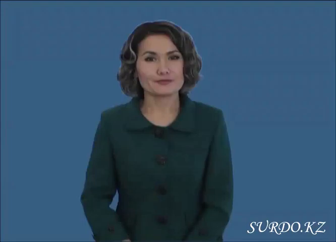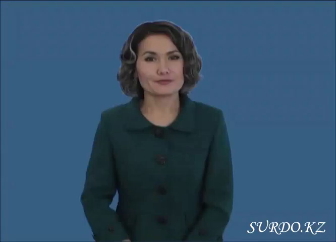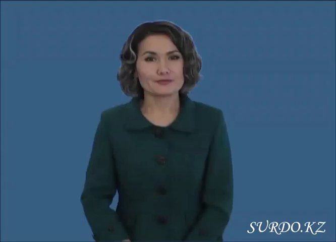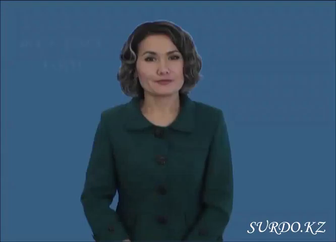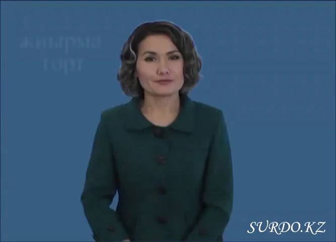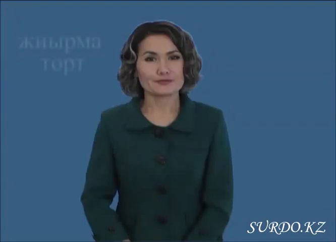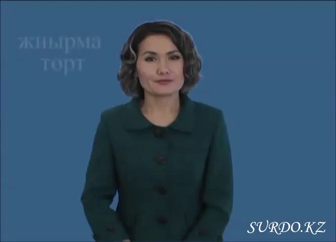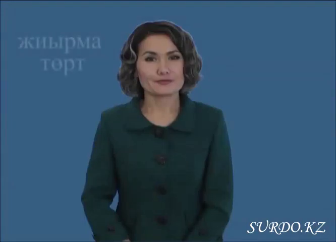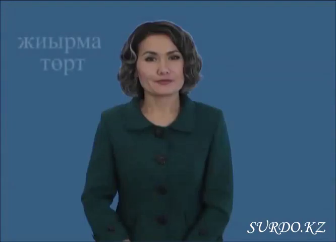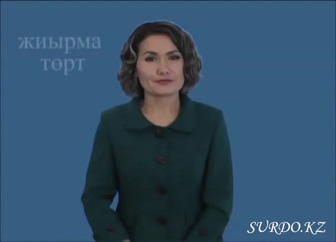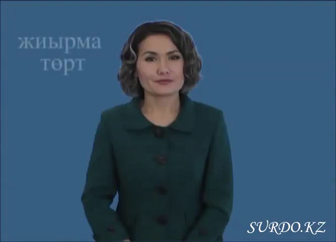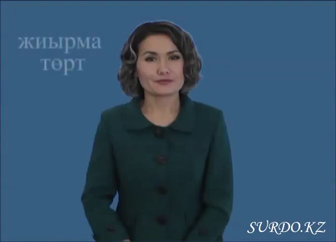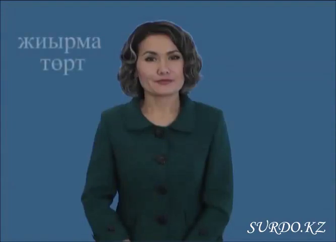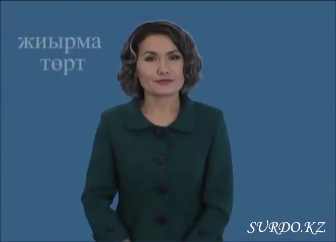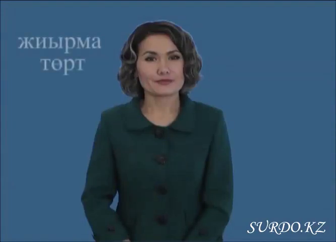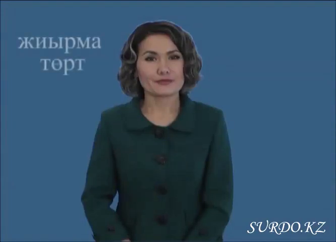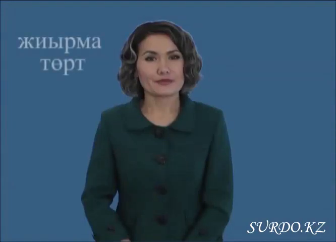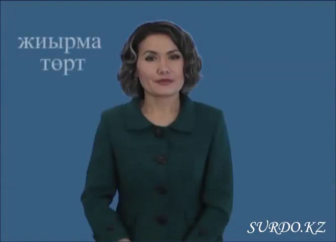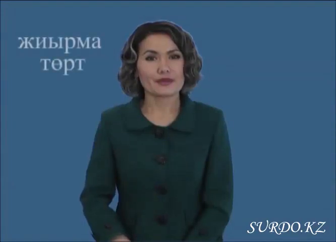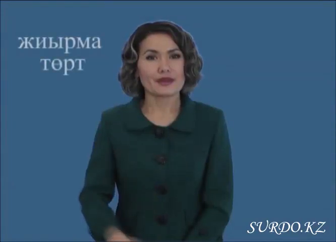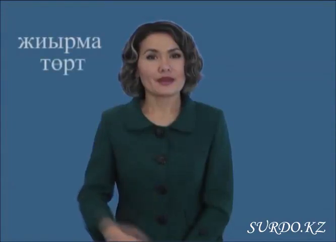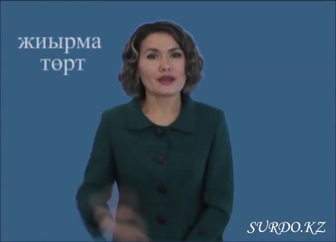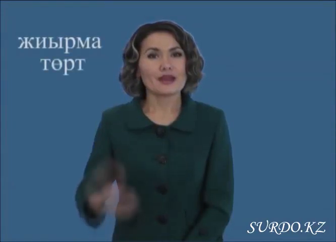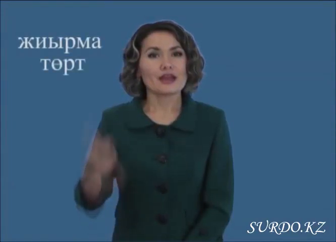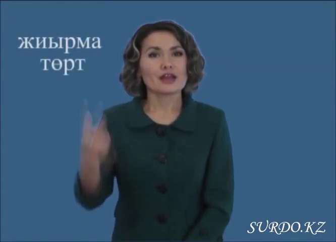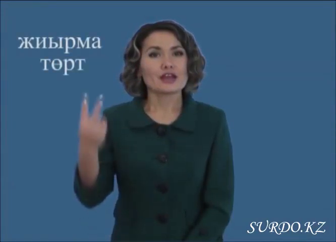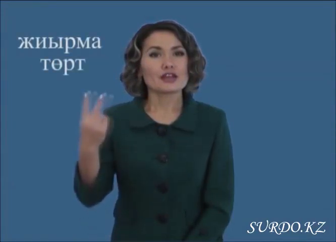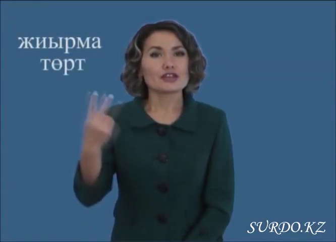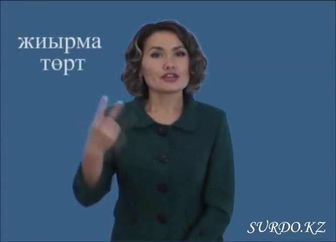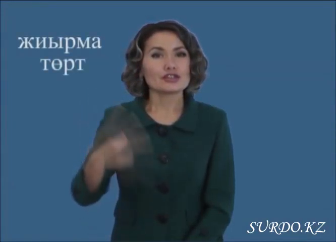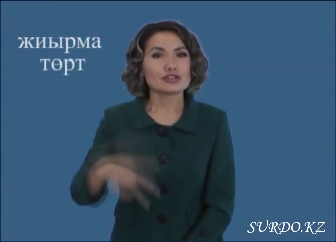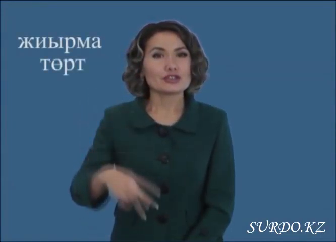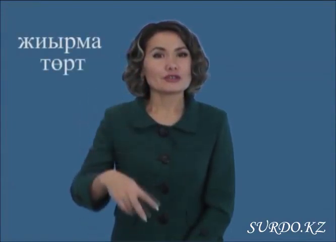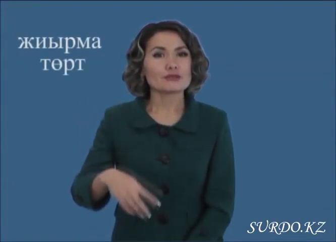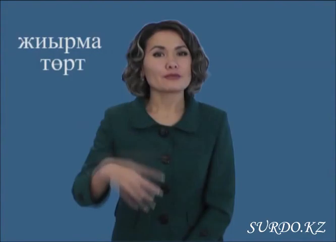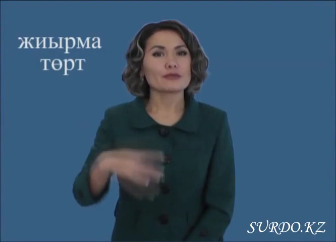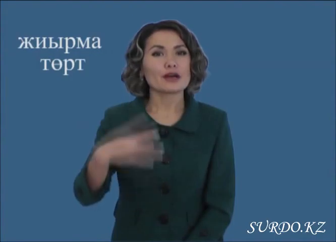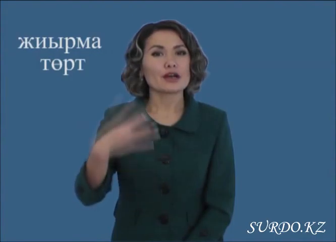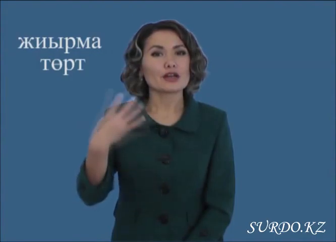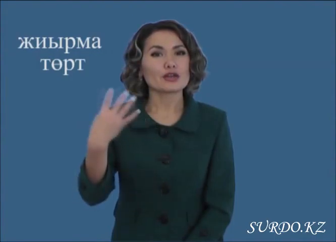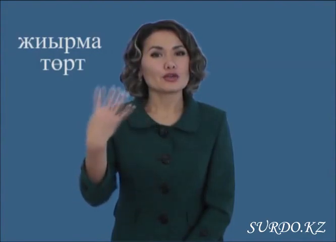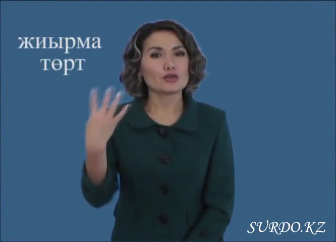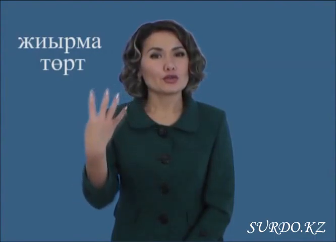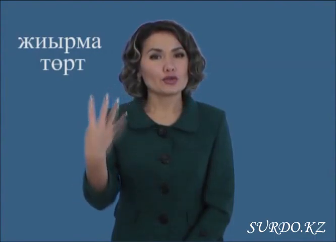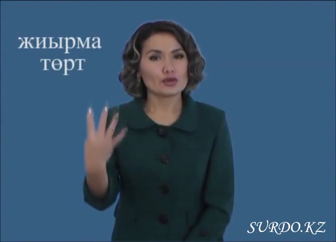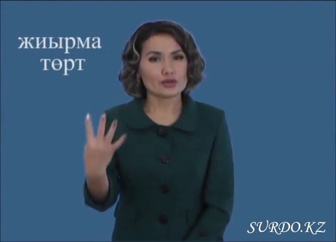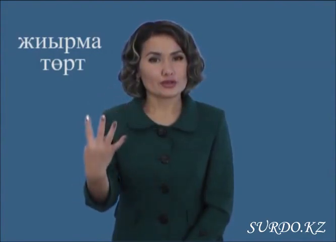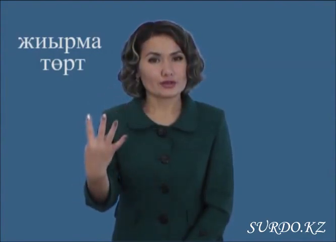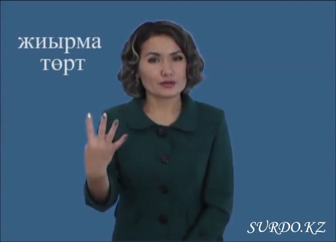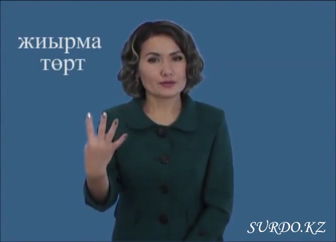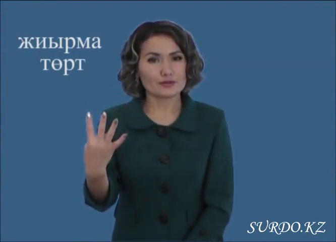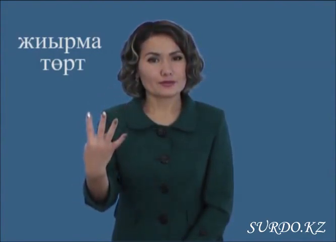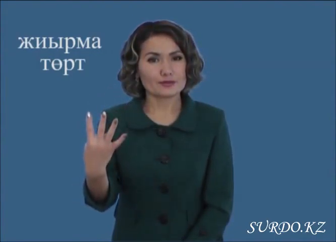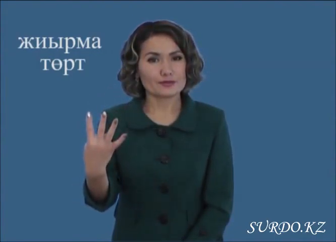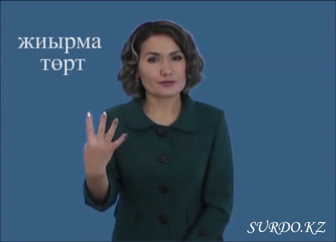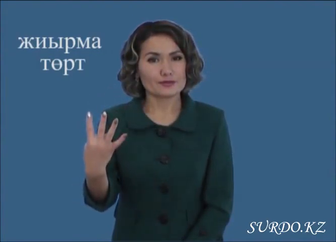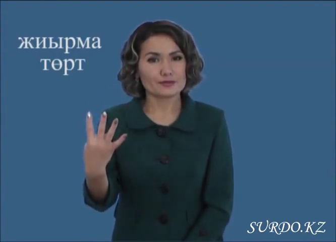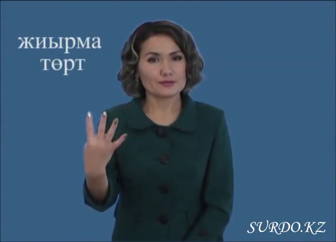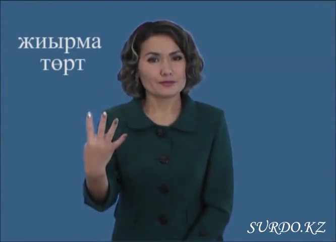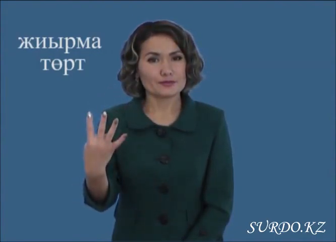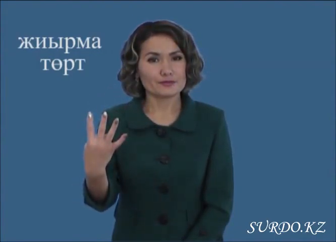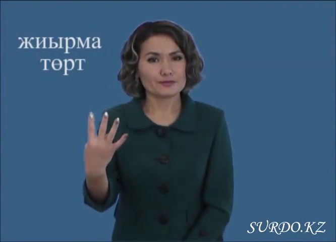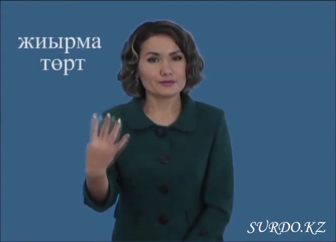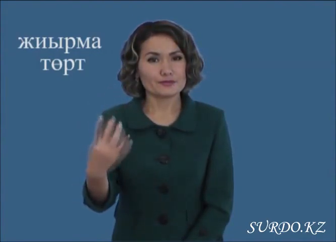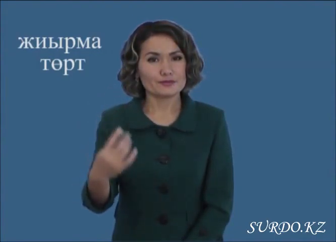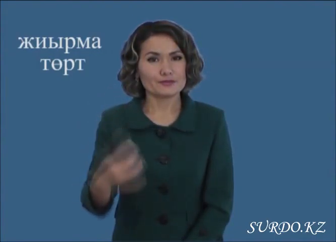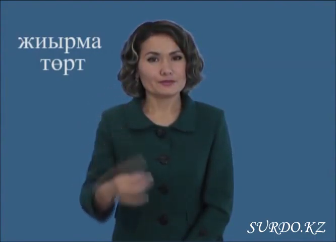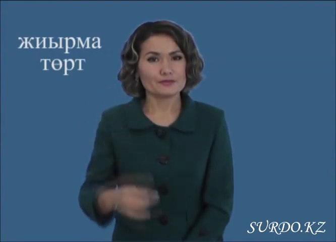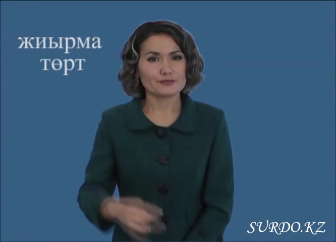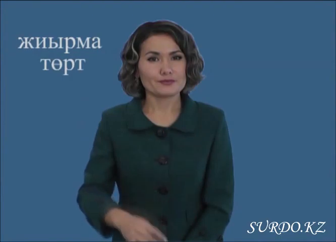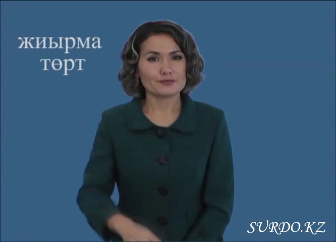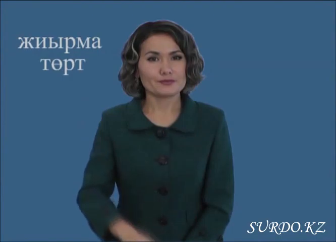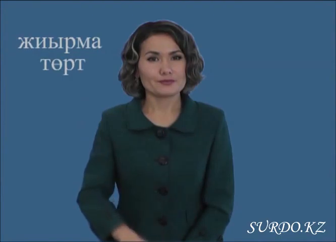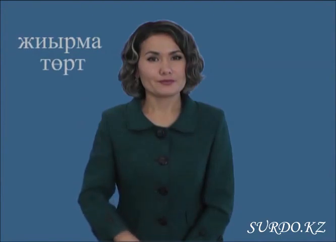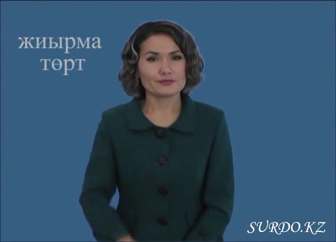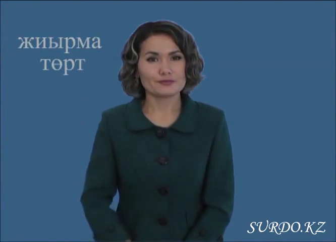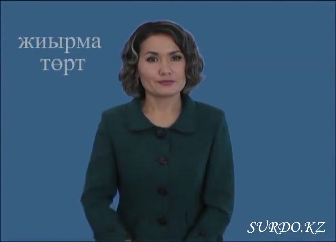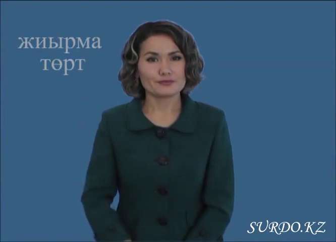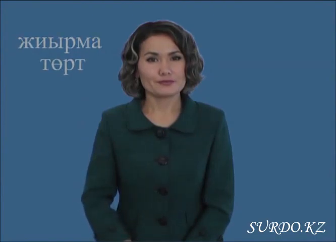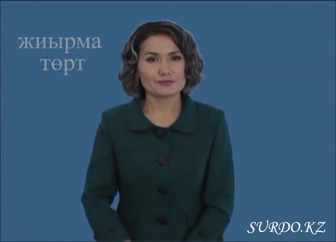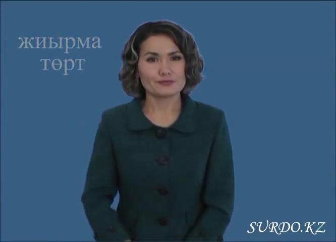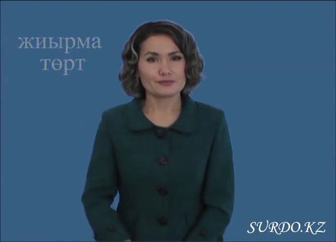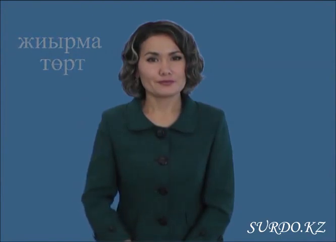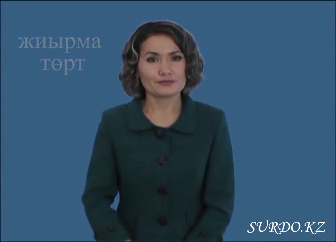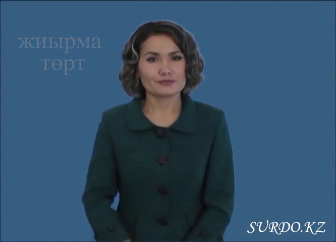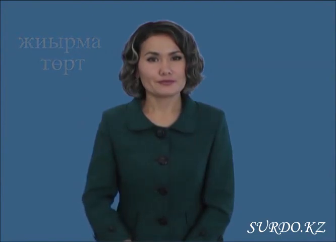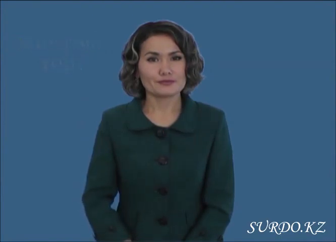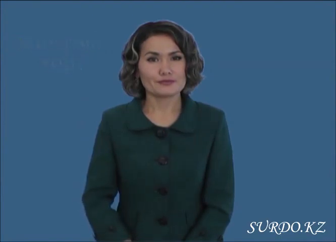Жиырма төрт